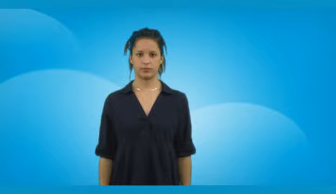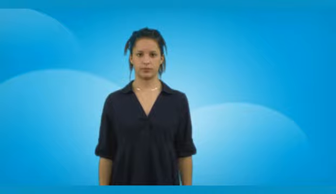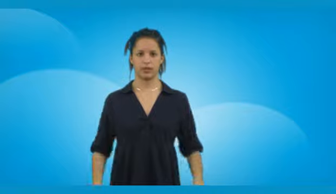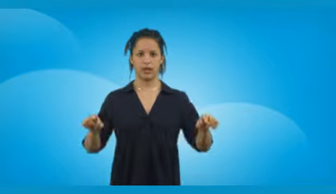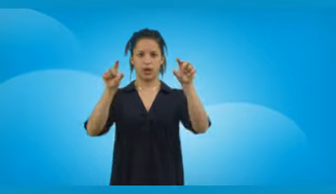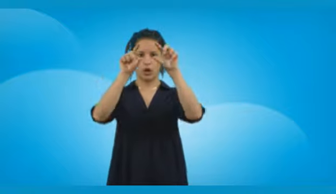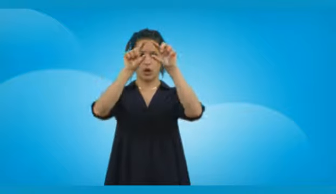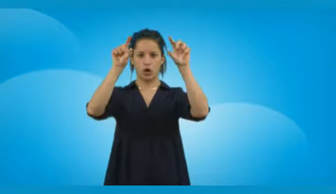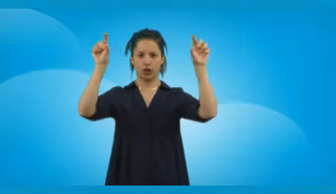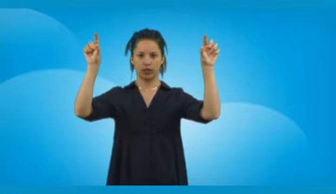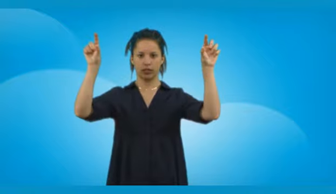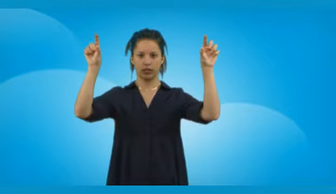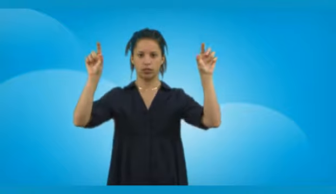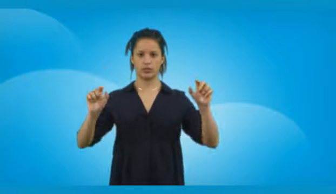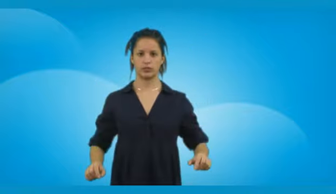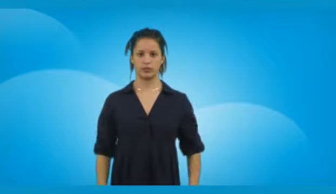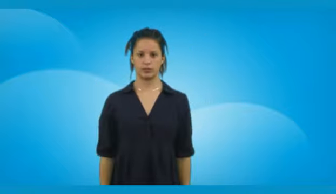Karnis